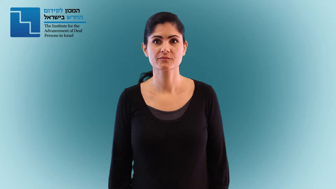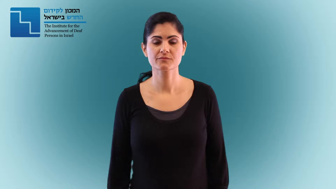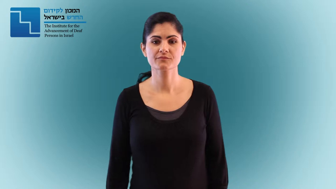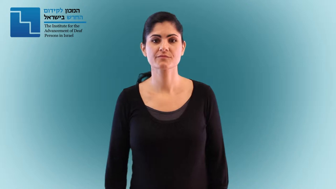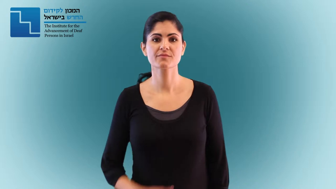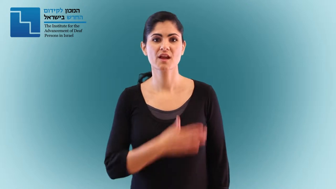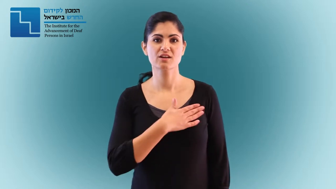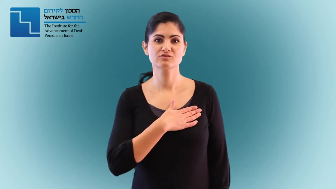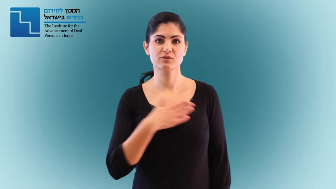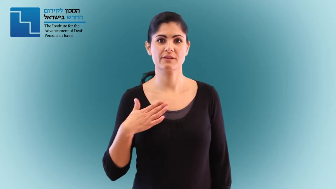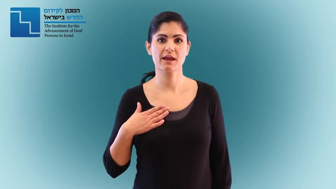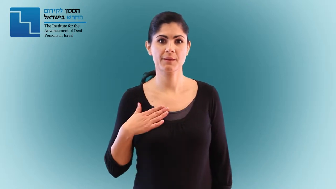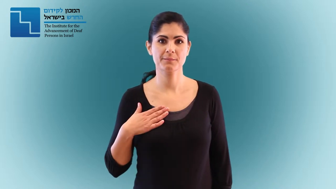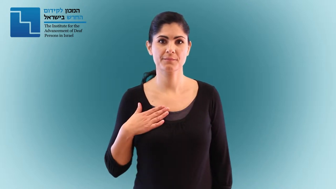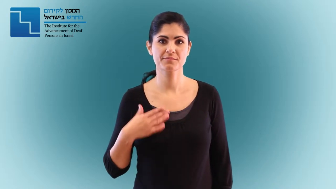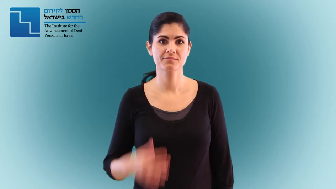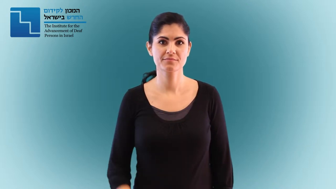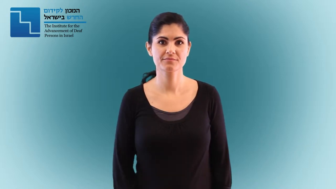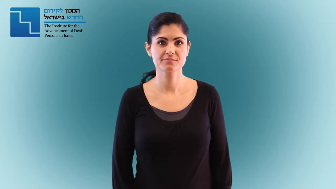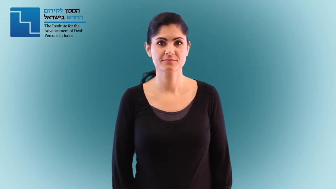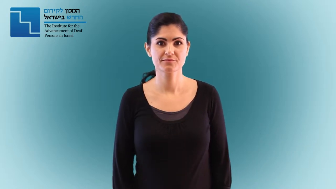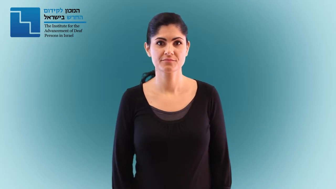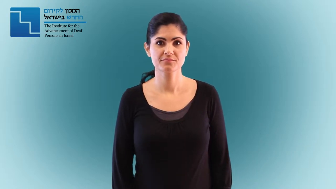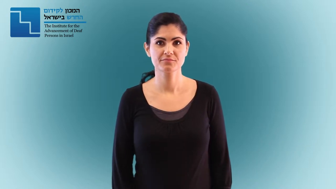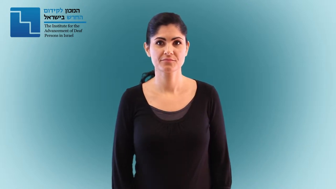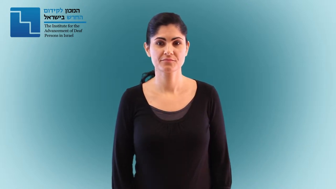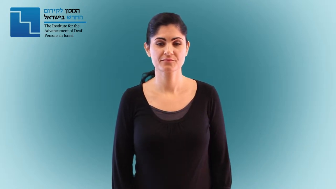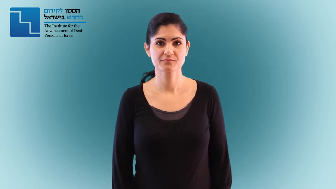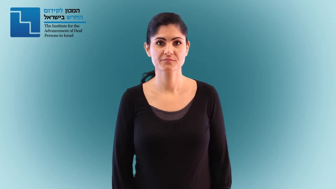שדיים